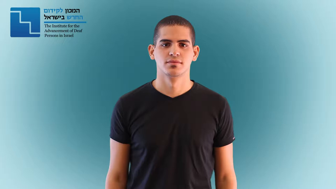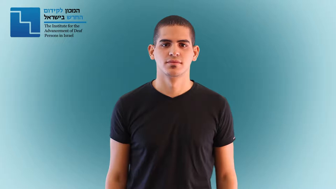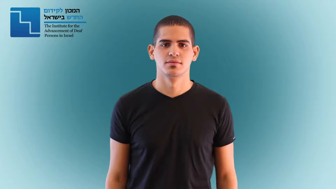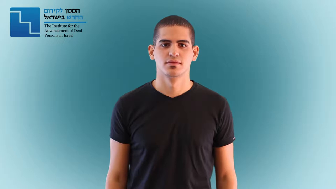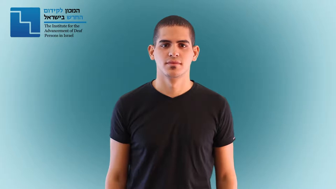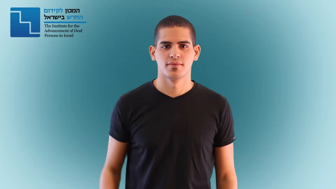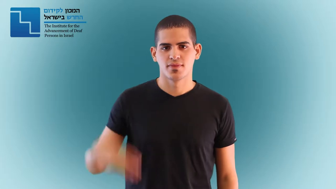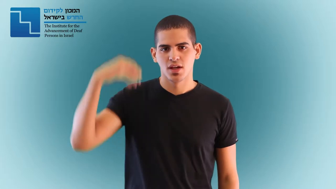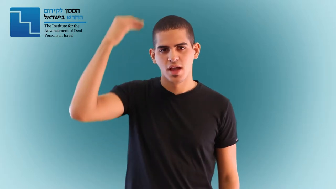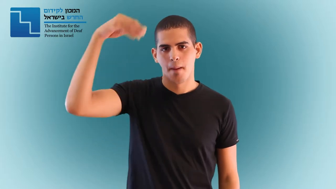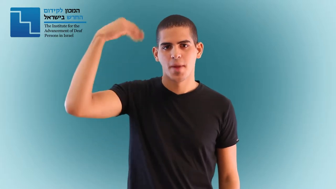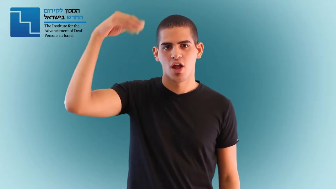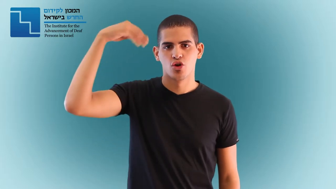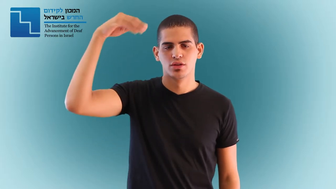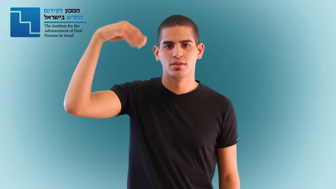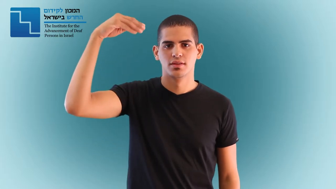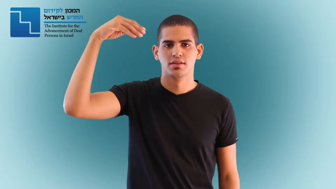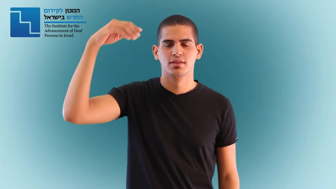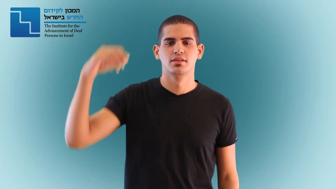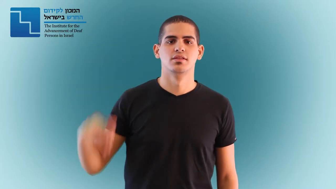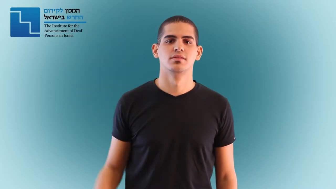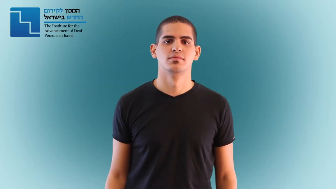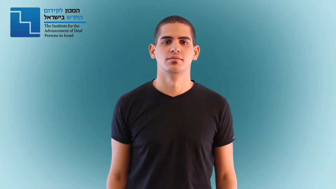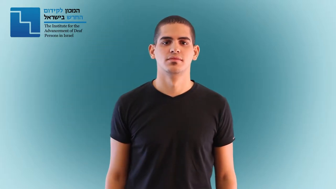כפרות